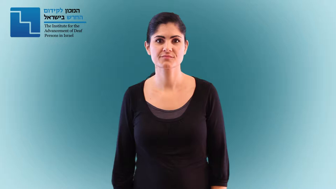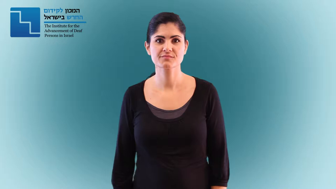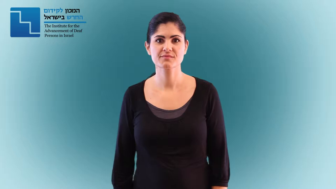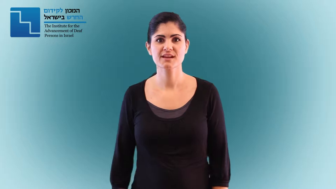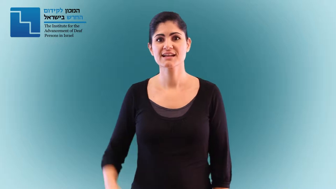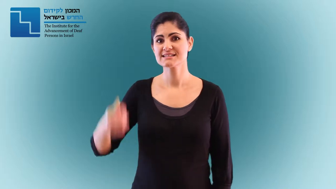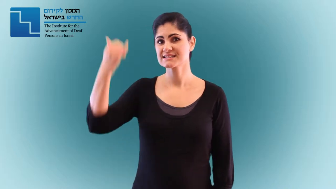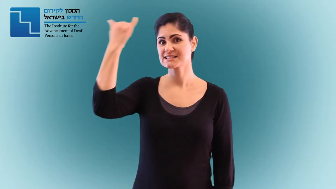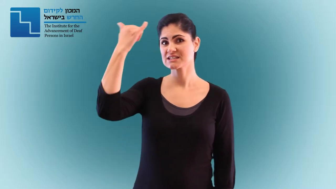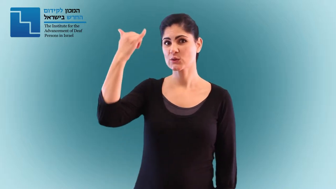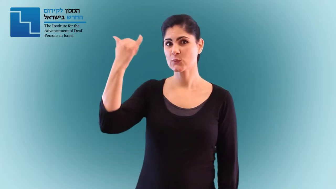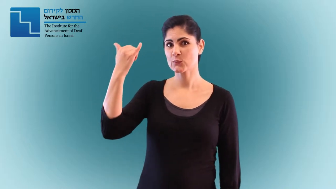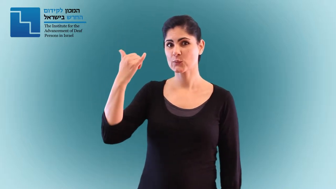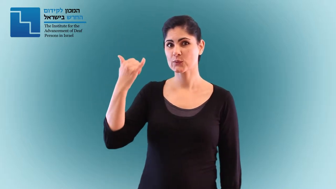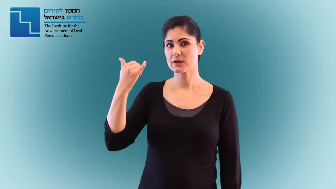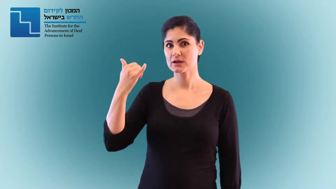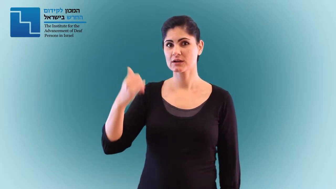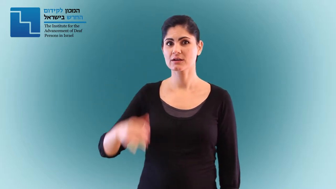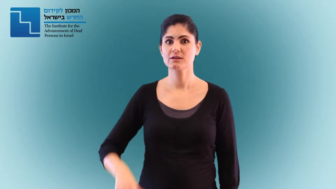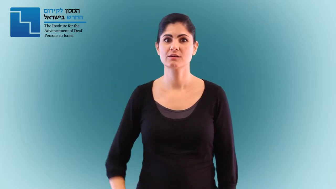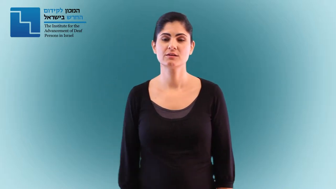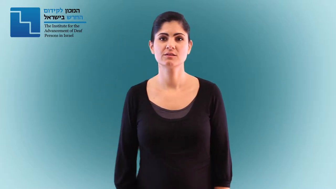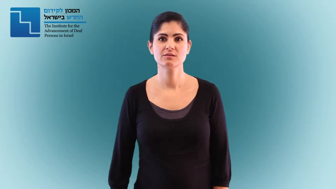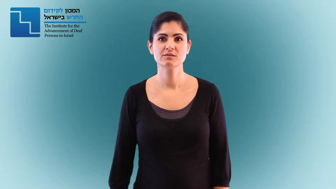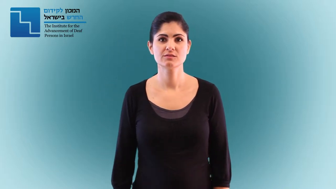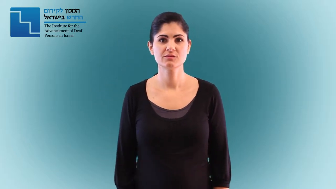ציור